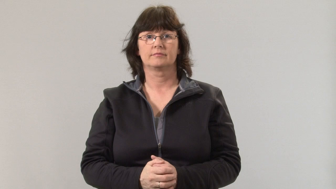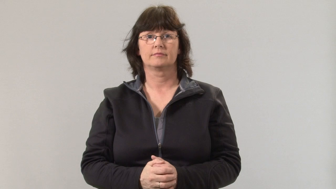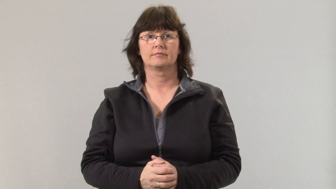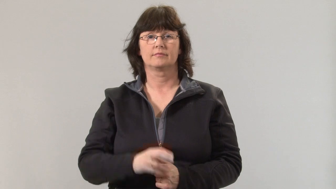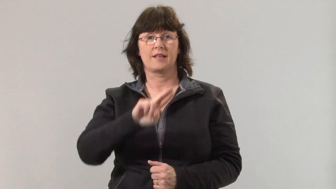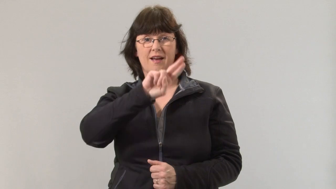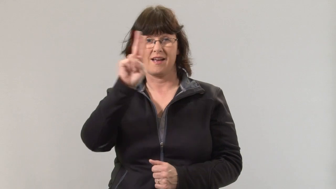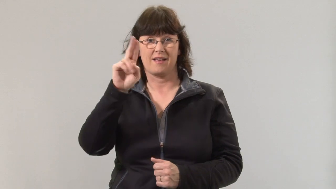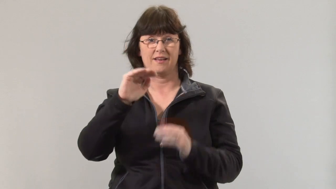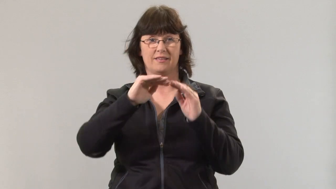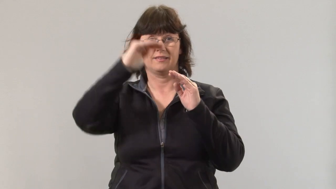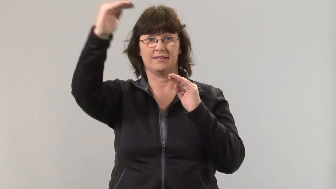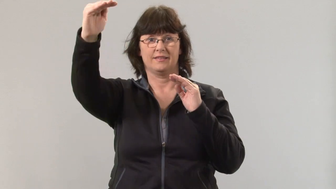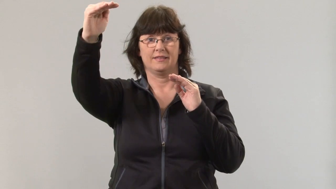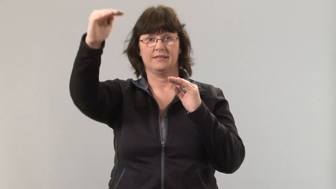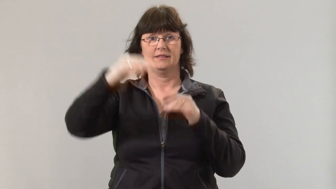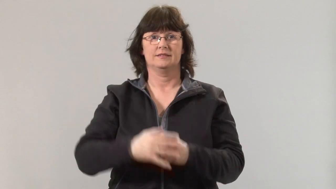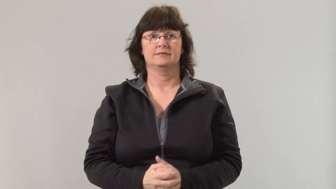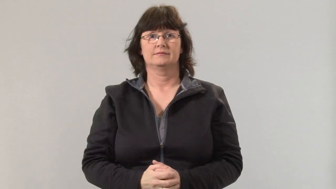Hæð